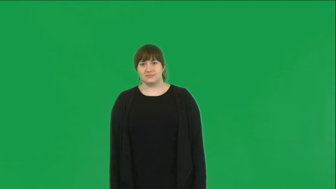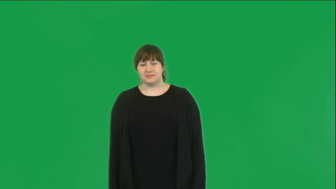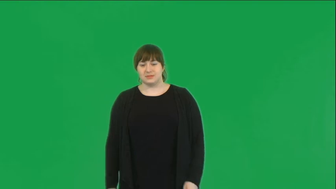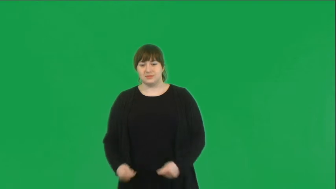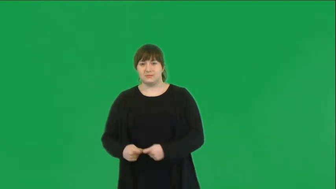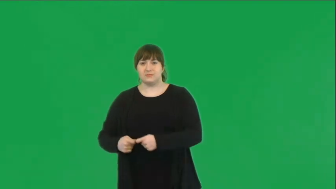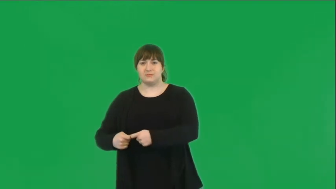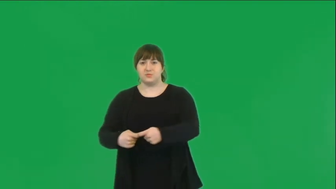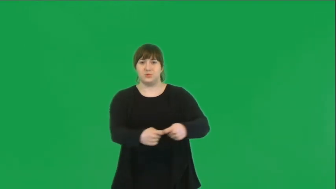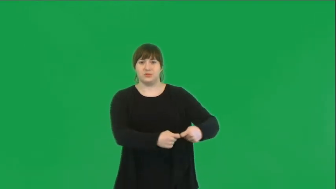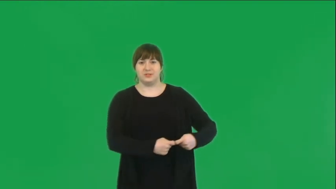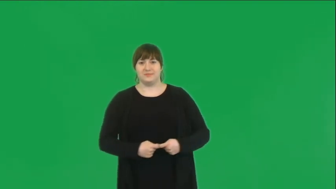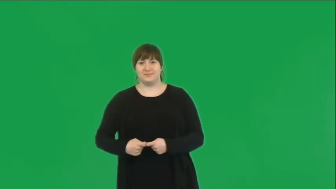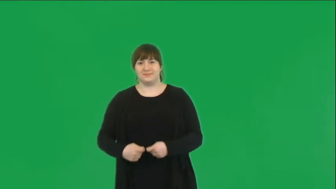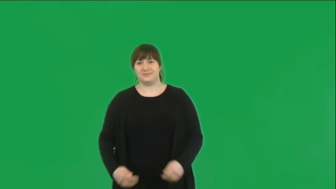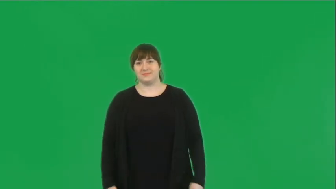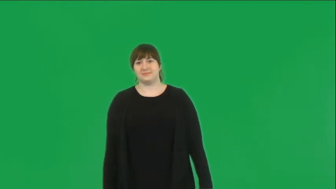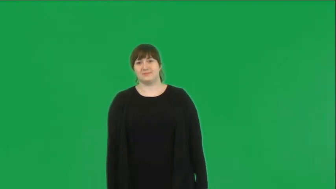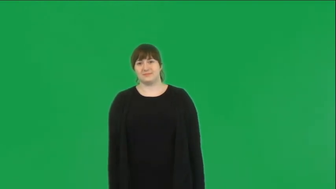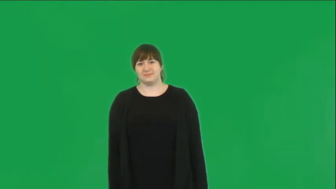wspólny